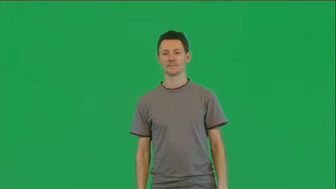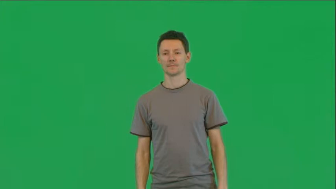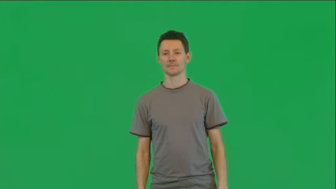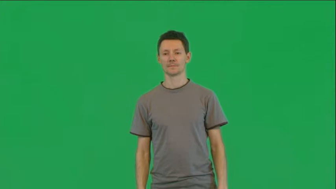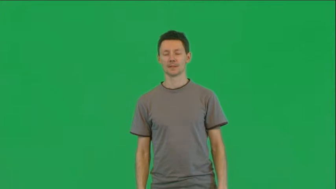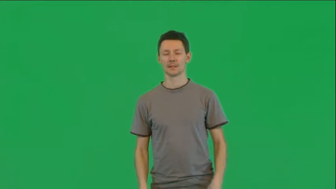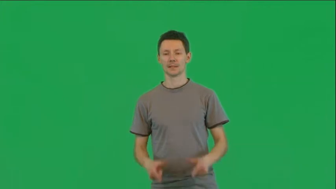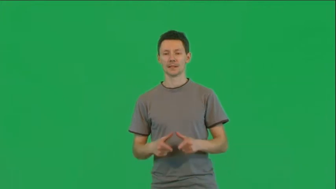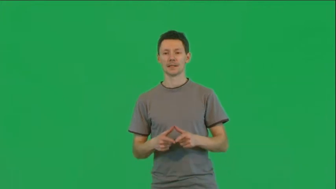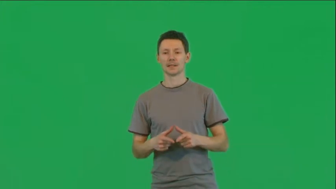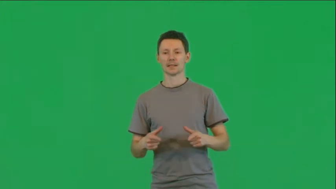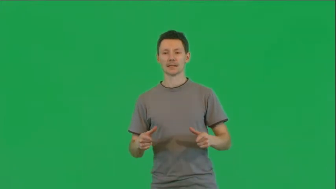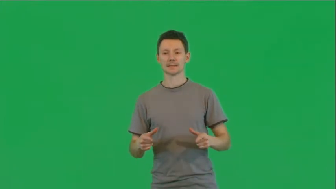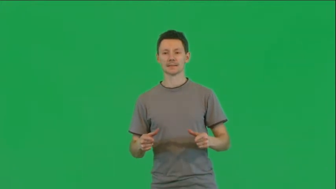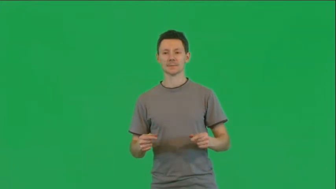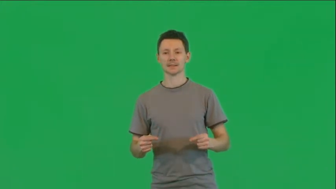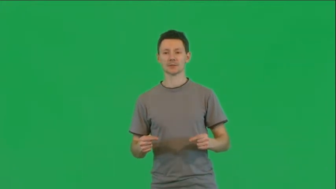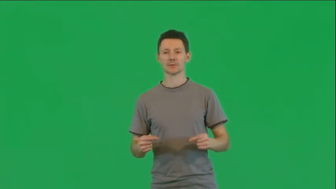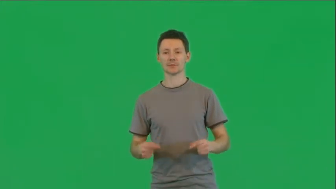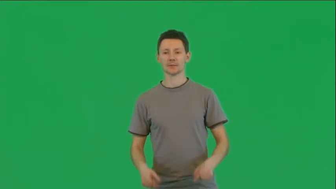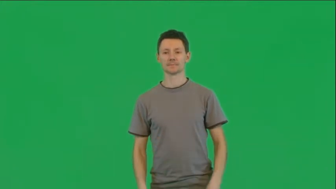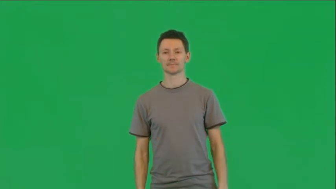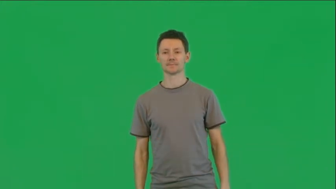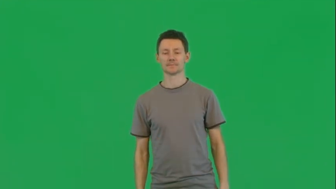kaseta magnetofonowa